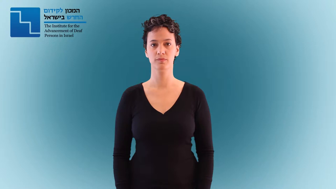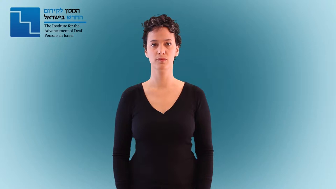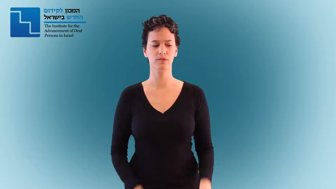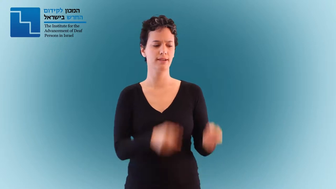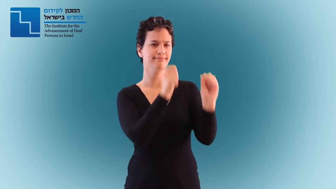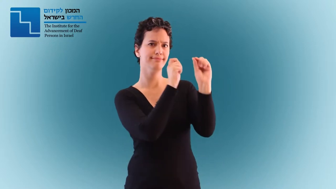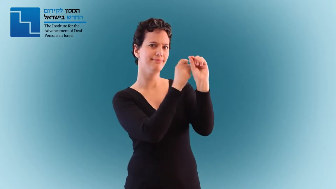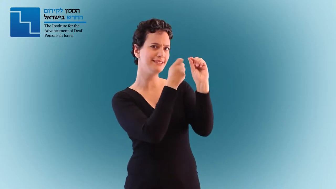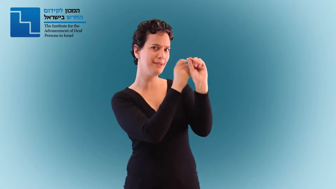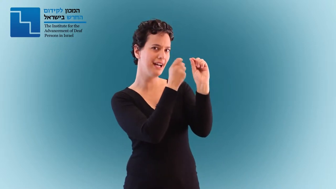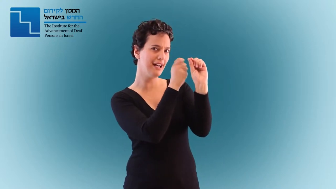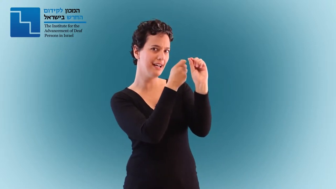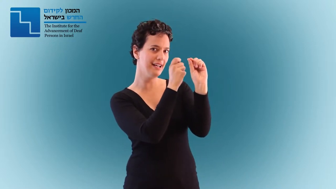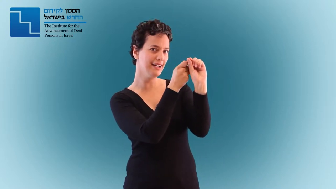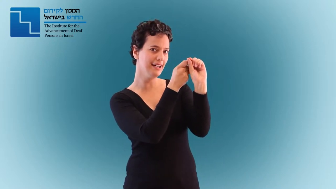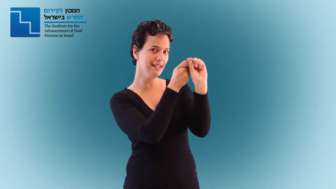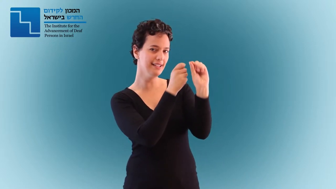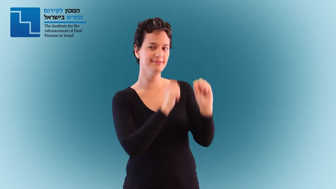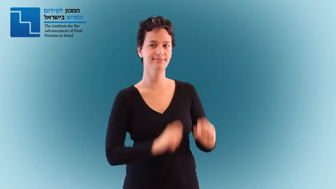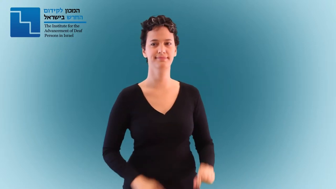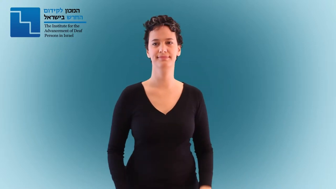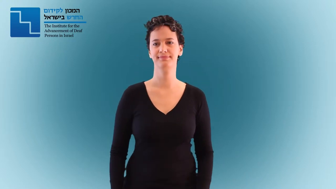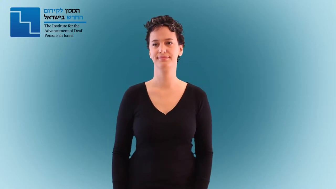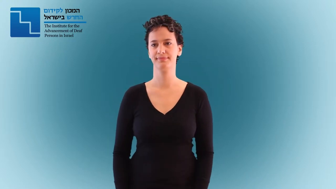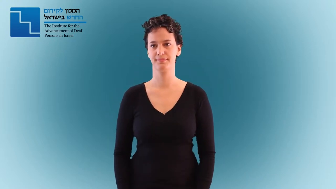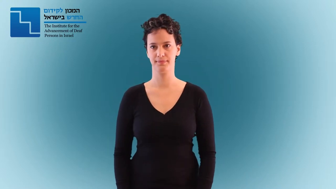מסמר